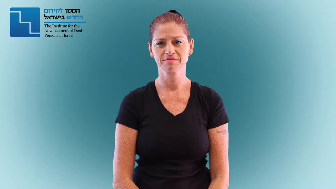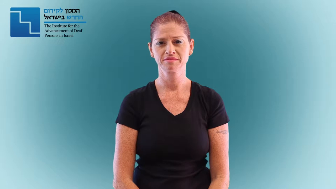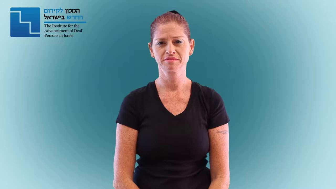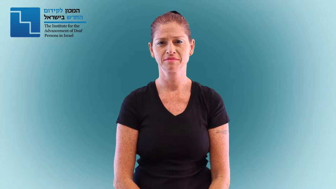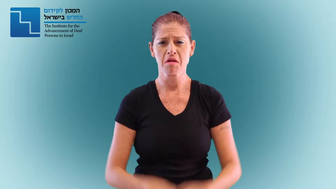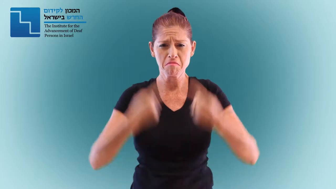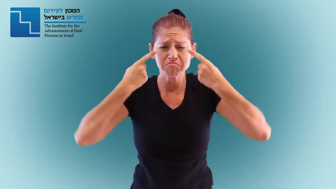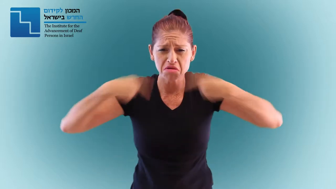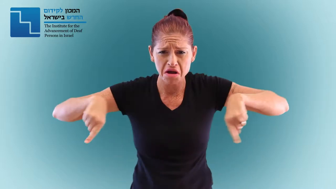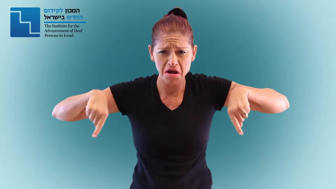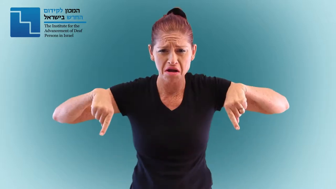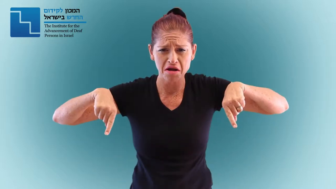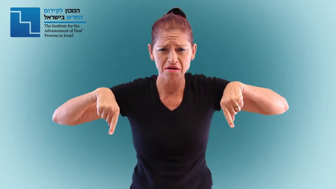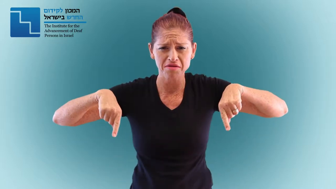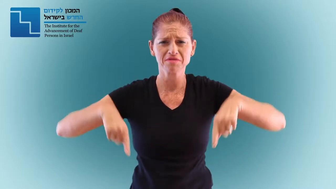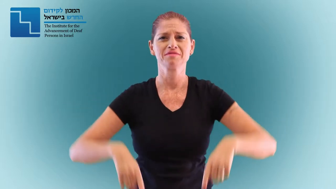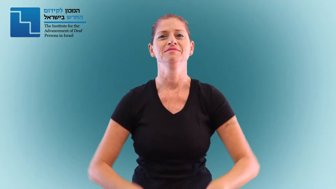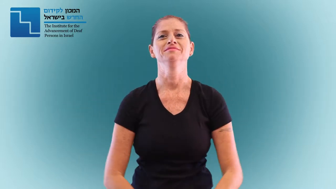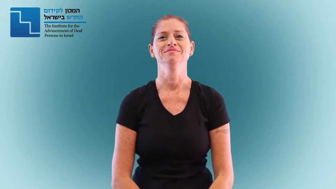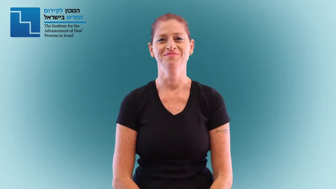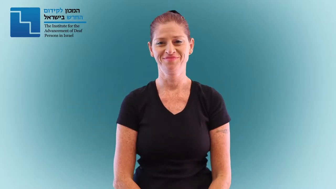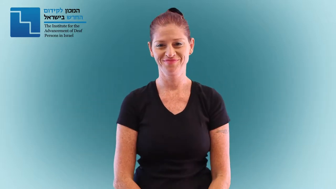לבכות